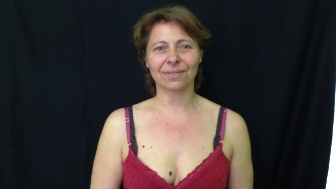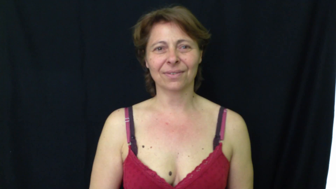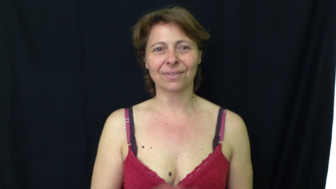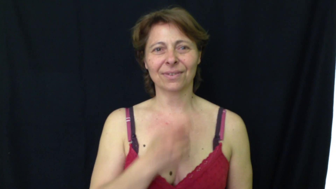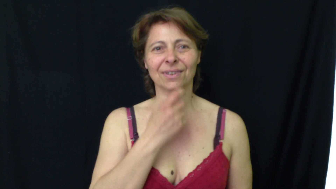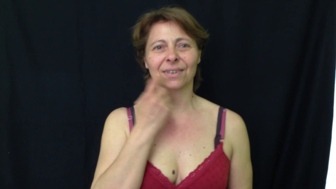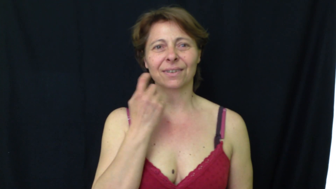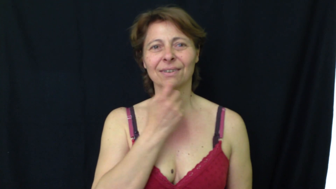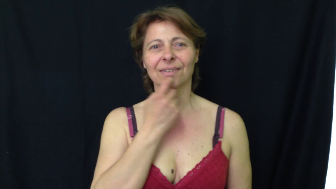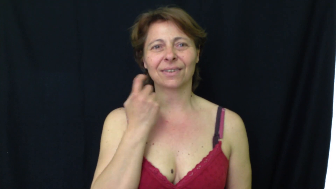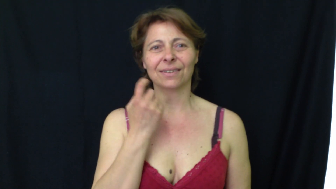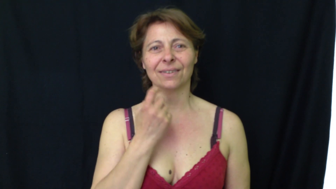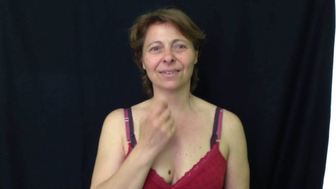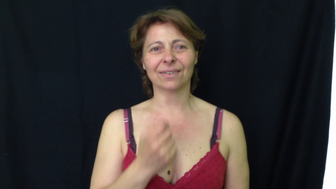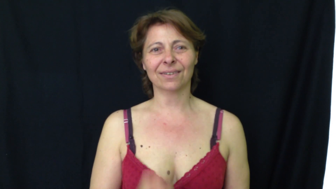Sezze